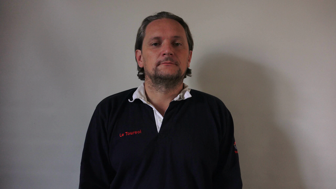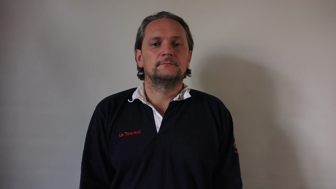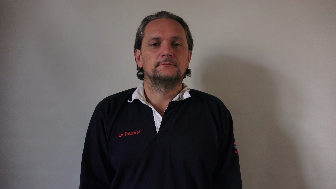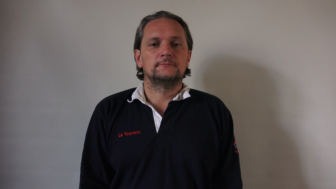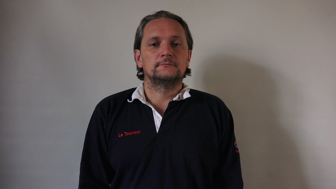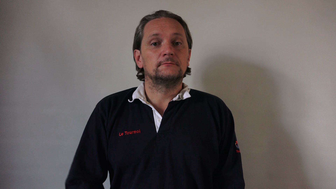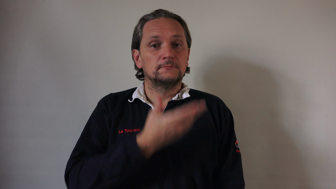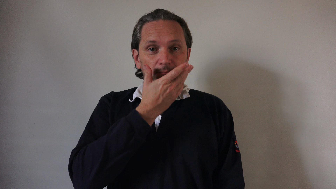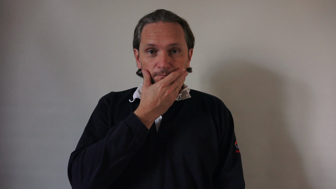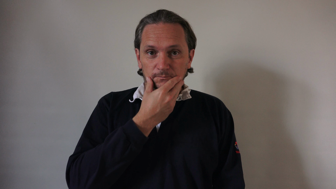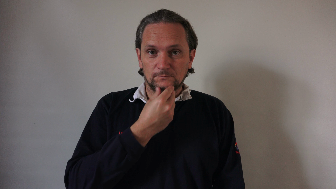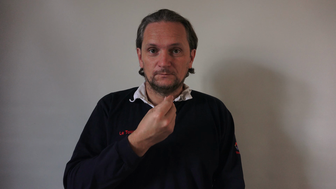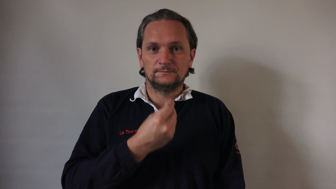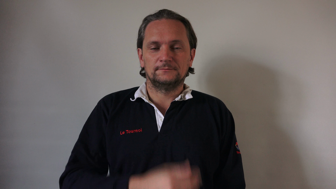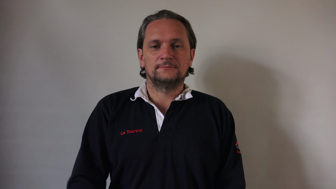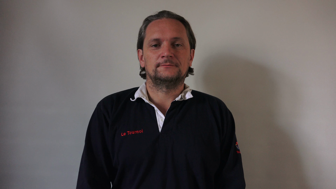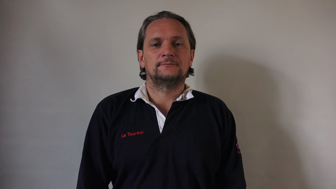Joli